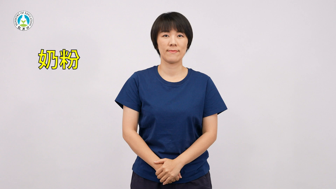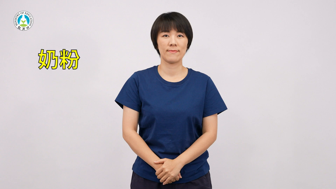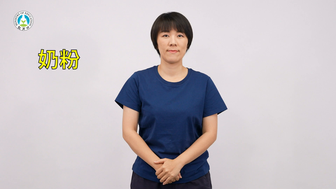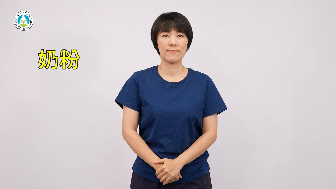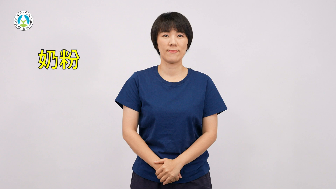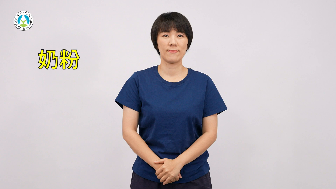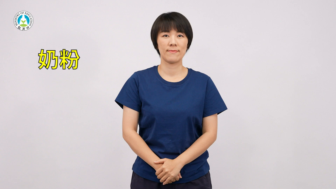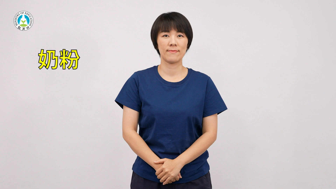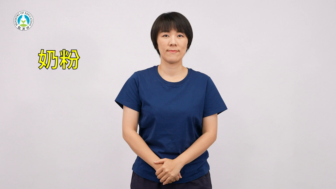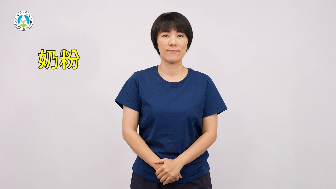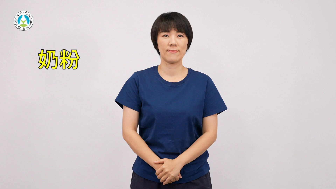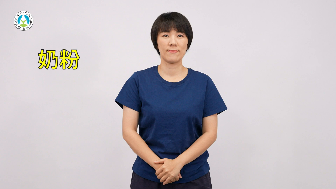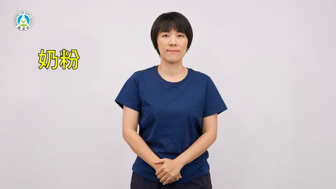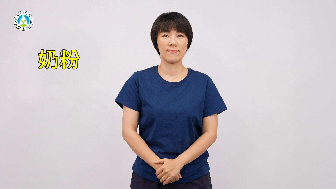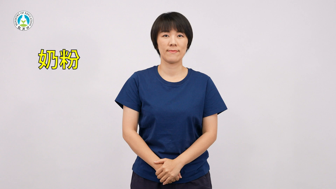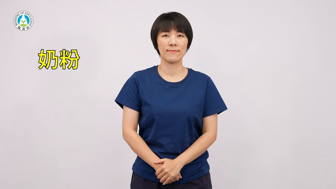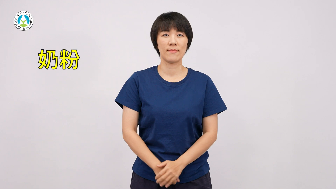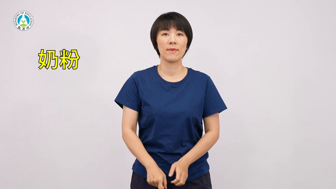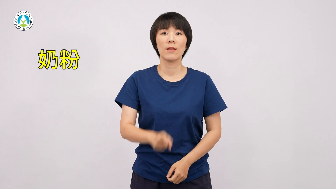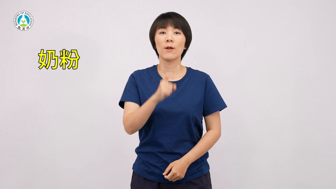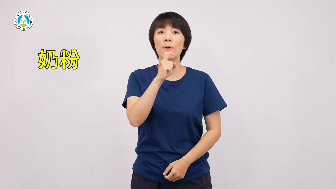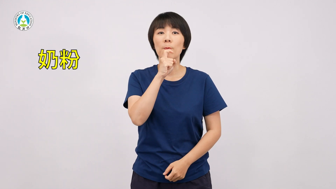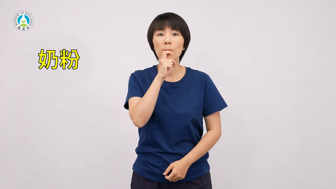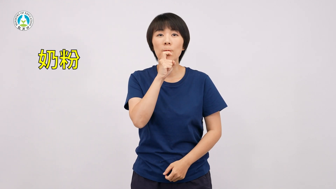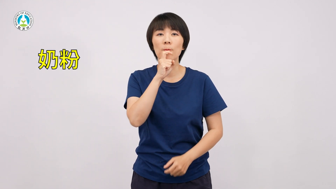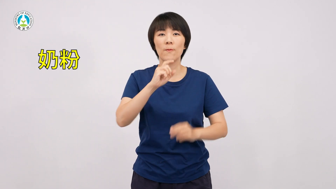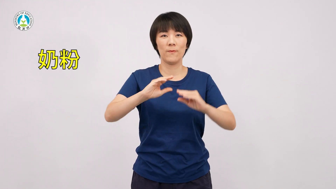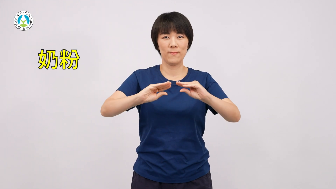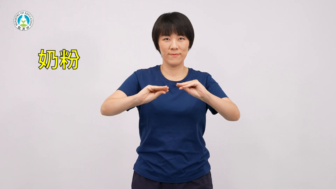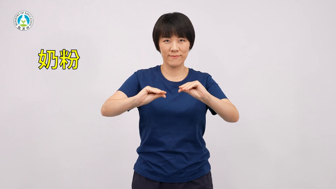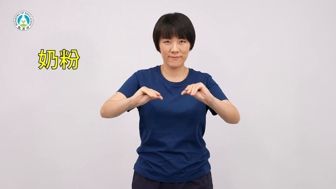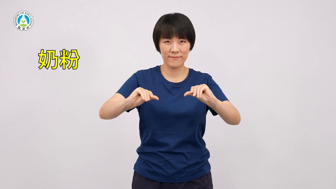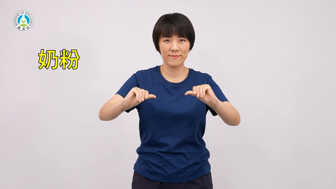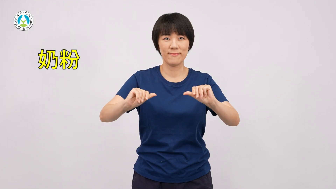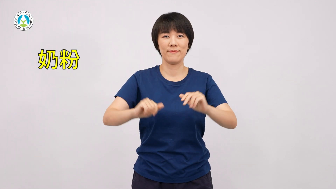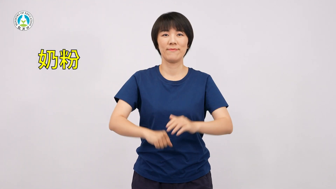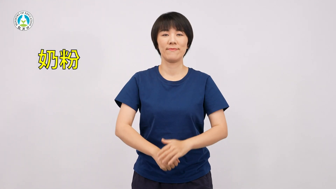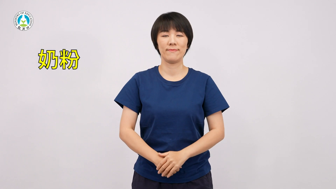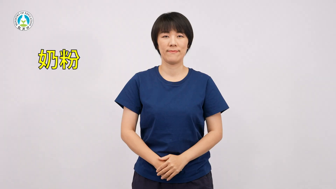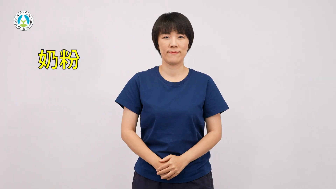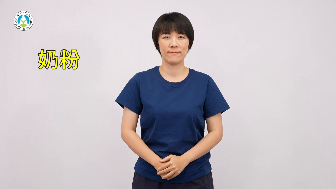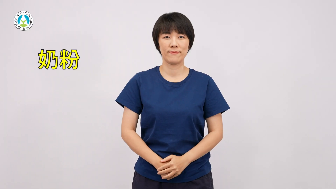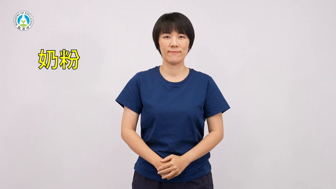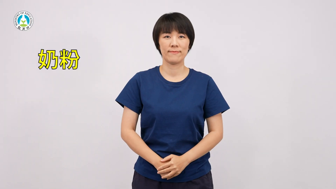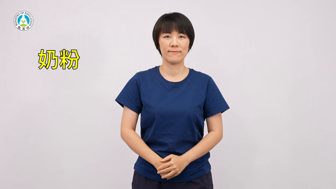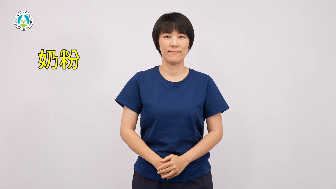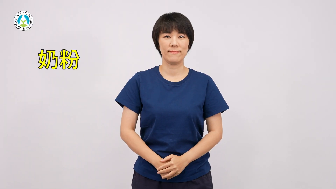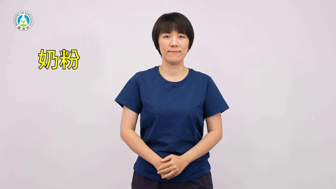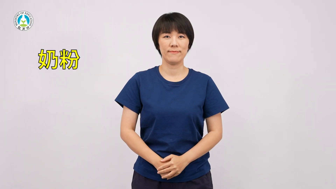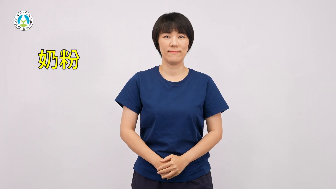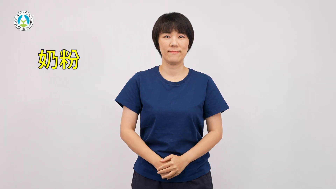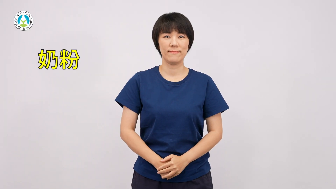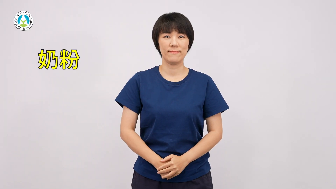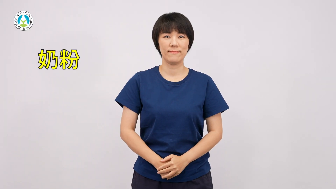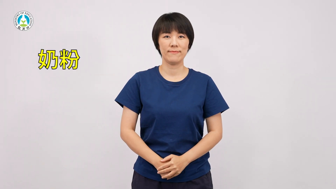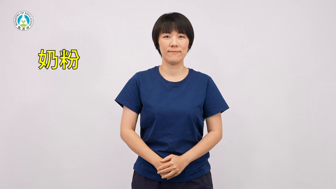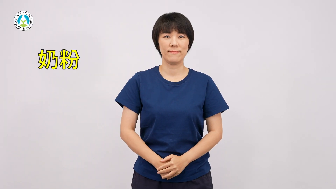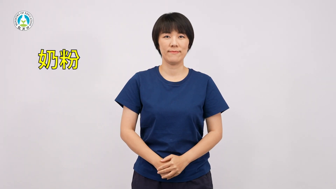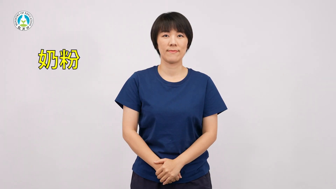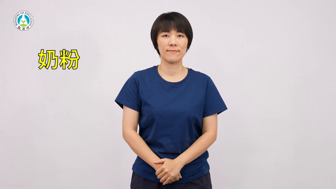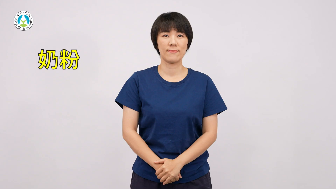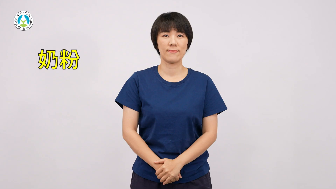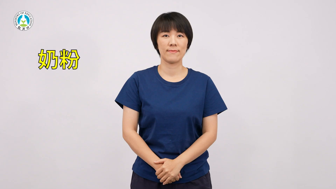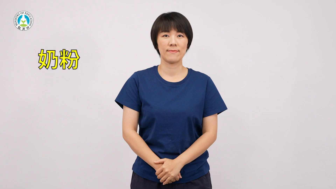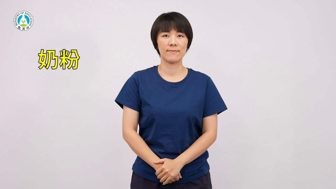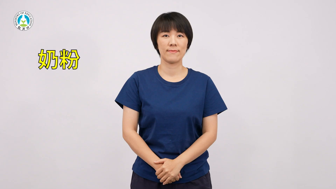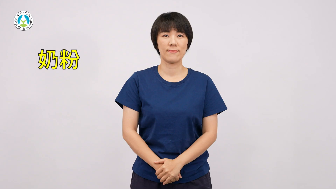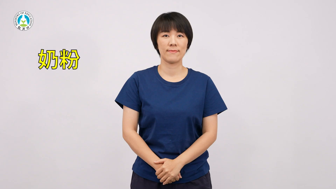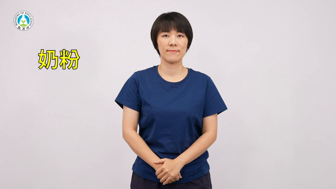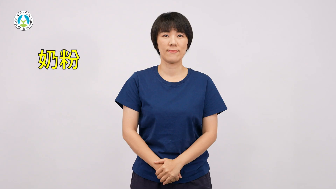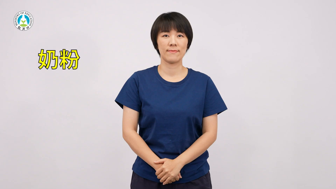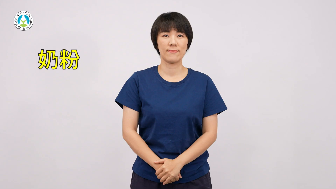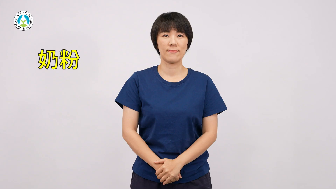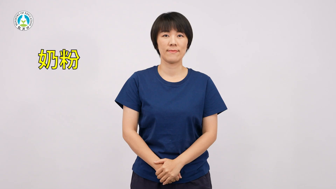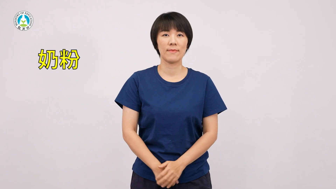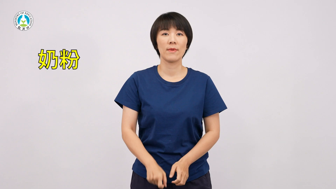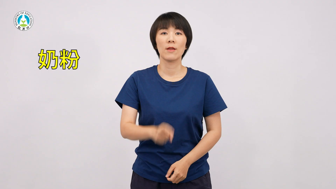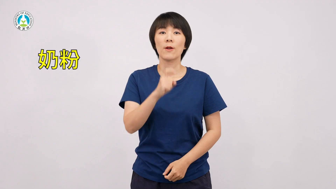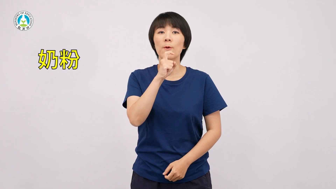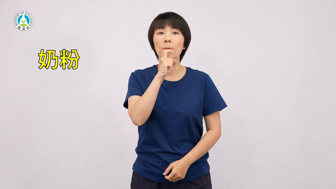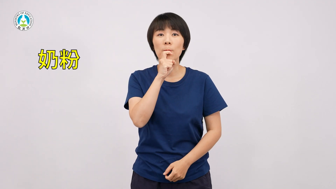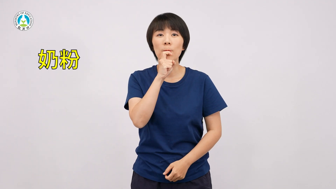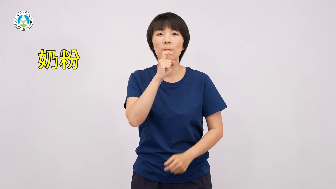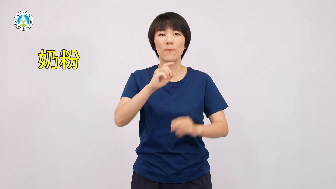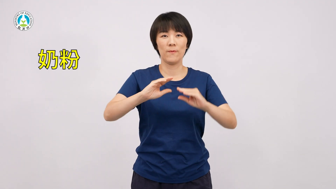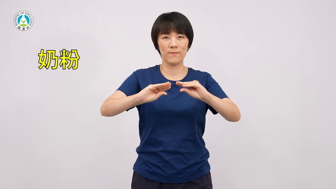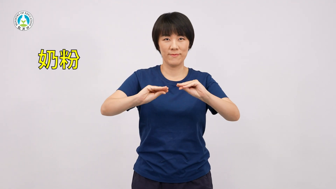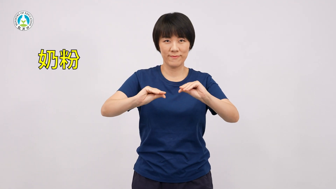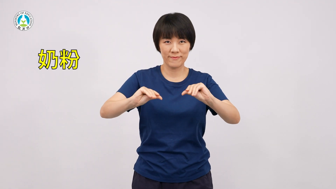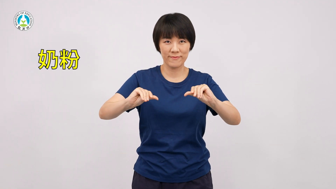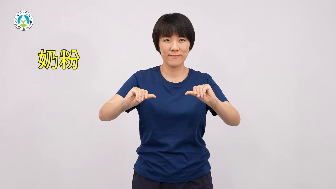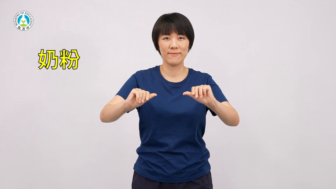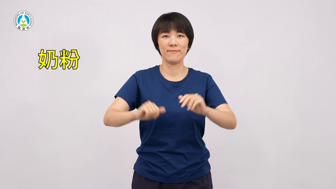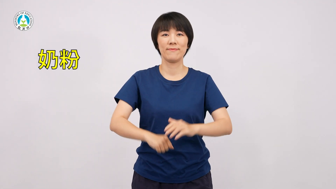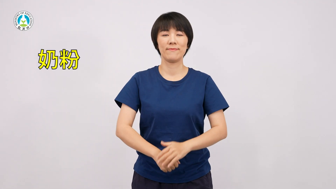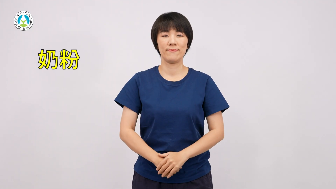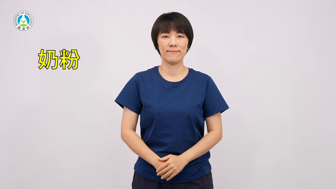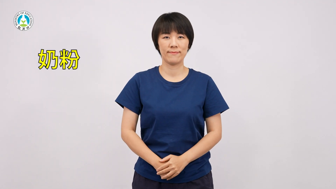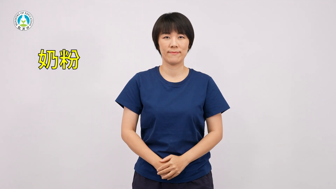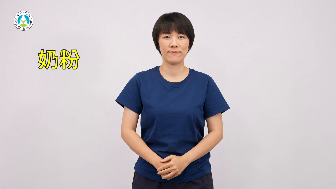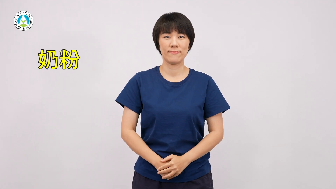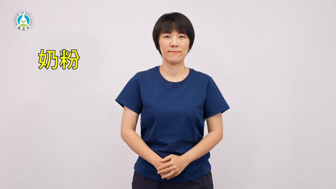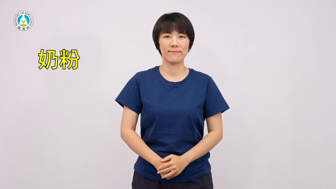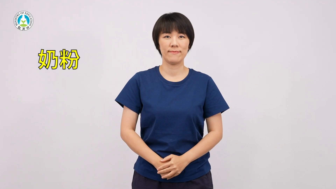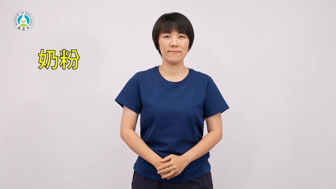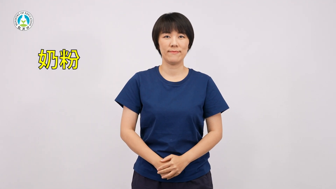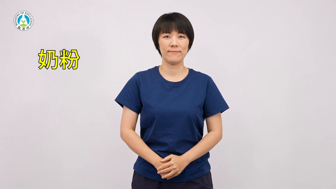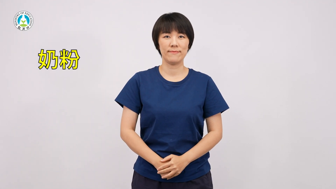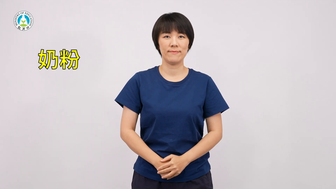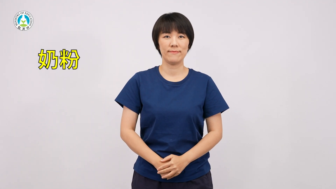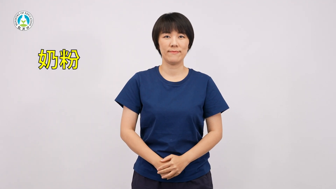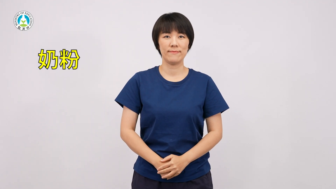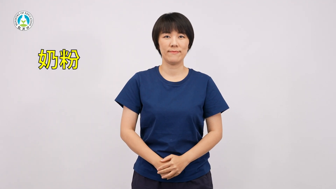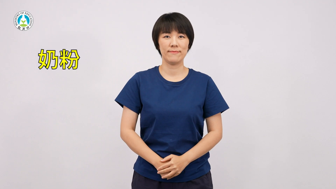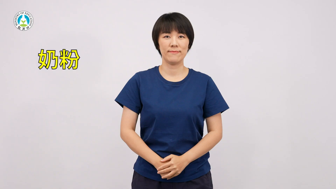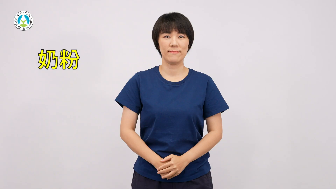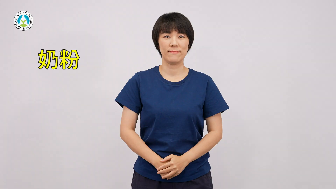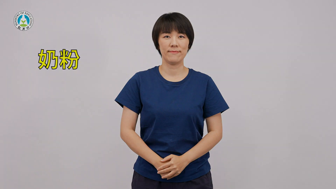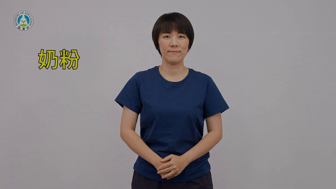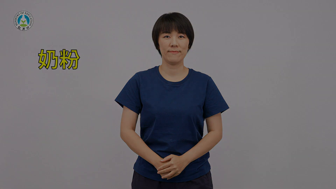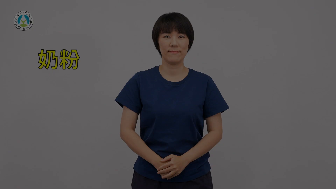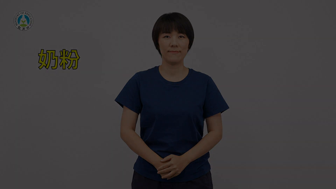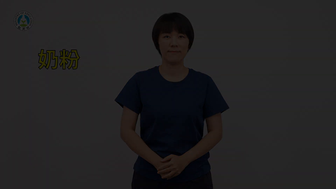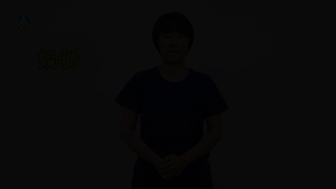奶粉